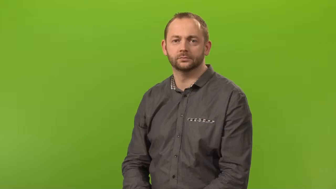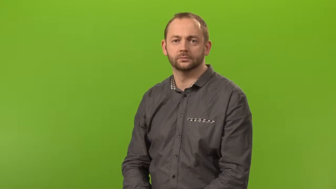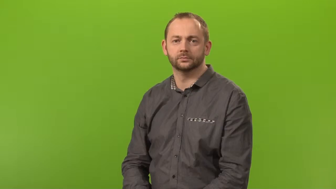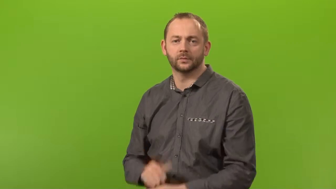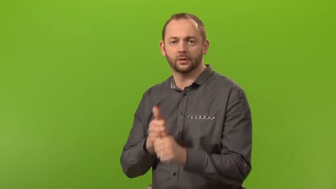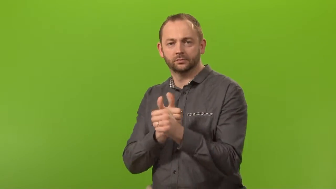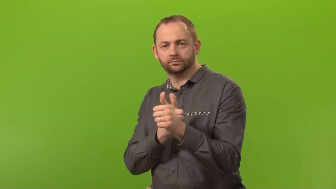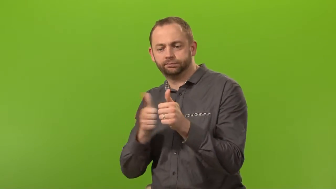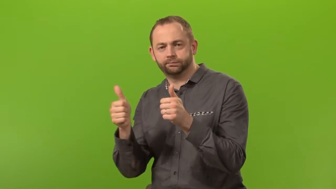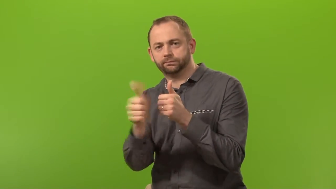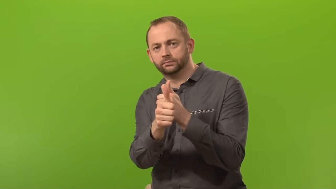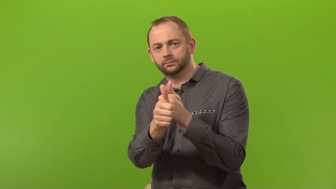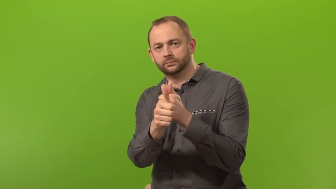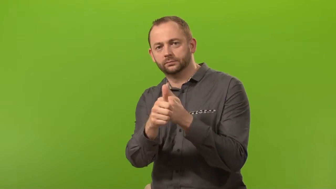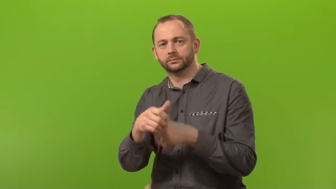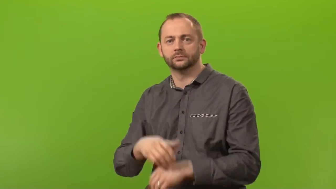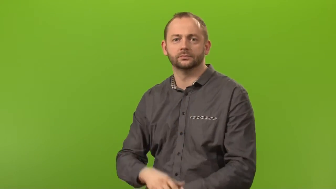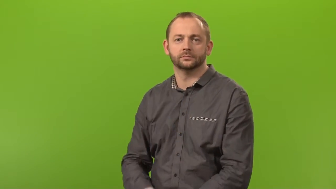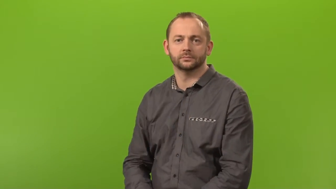Forgangsakstur